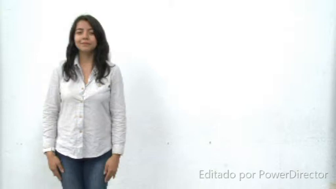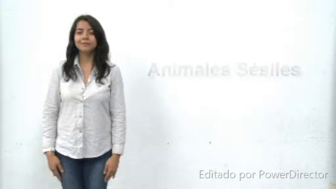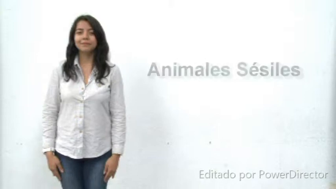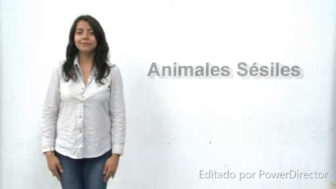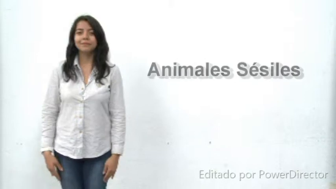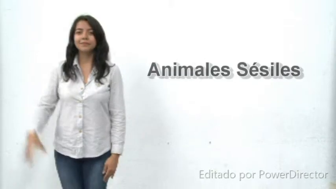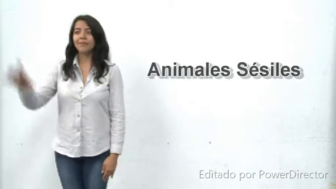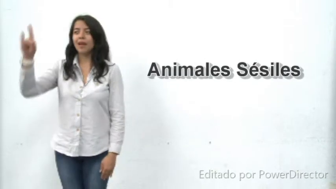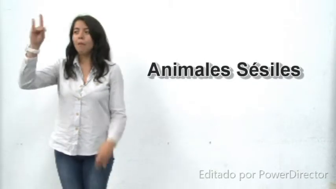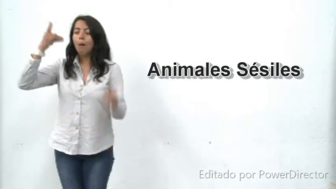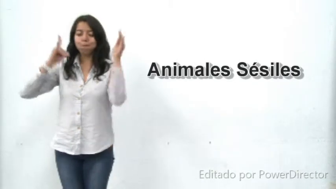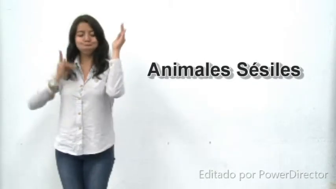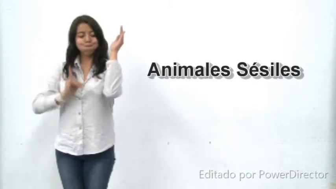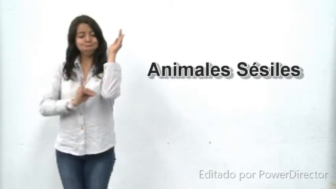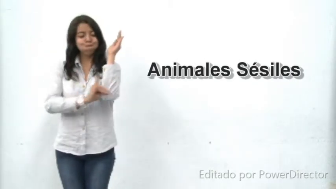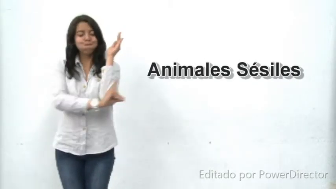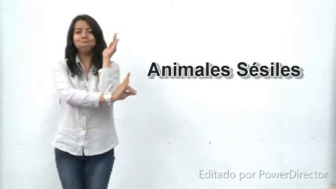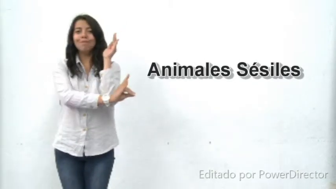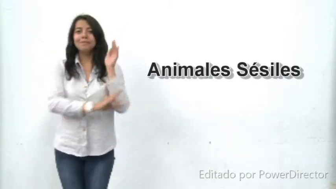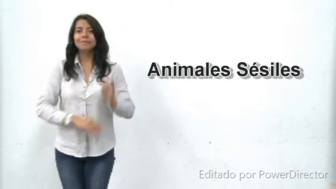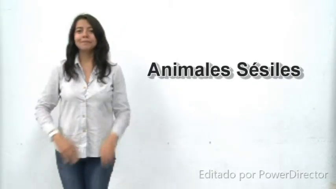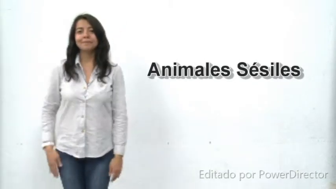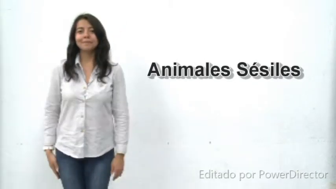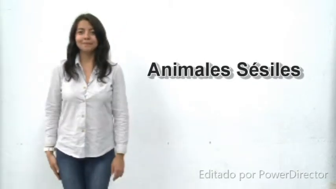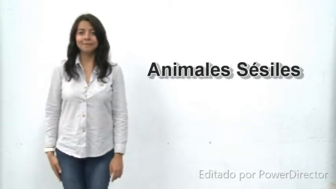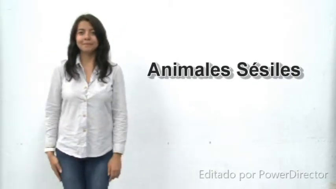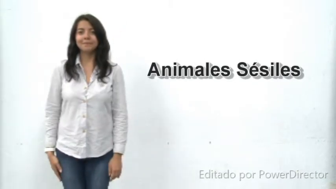animales sésiles